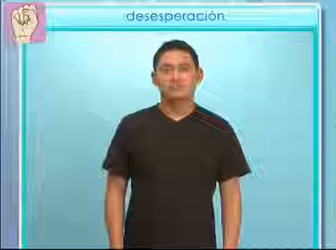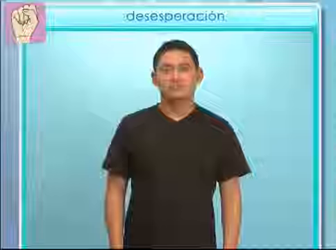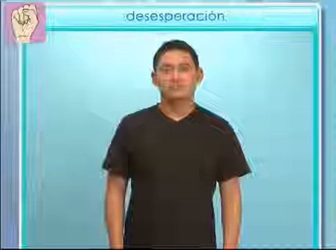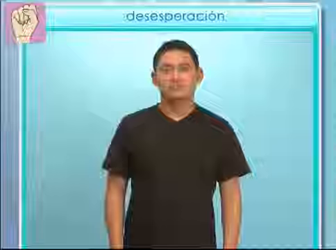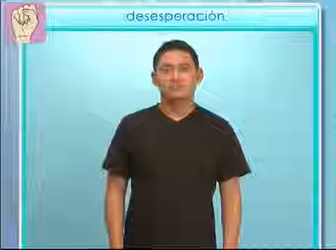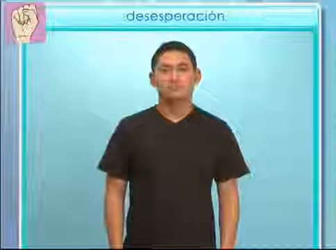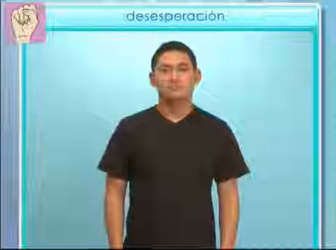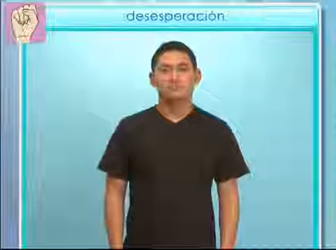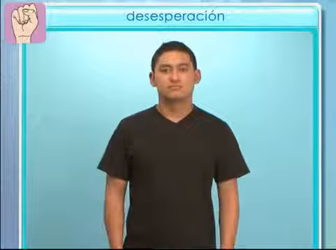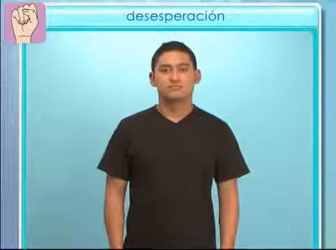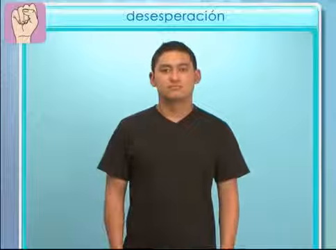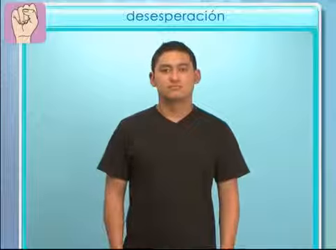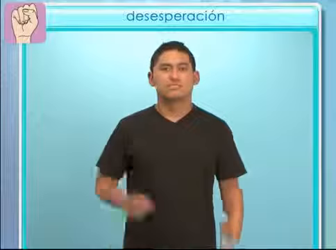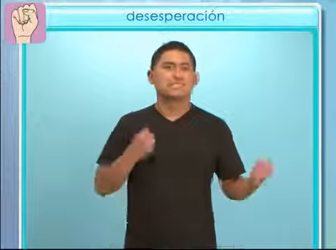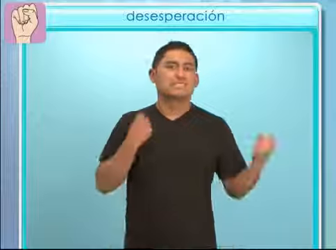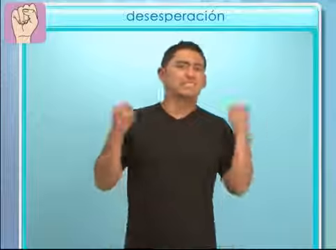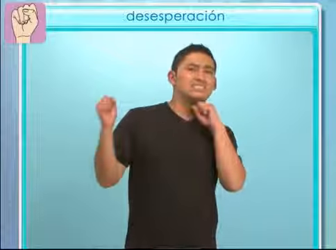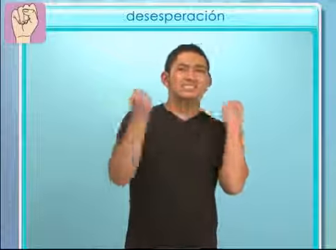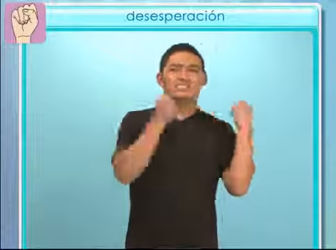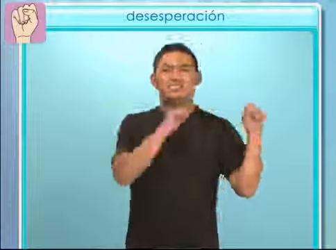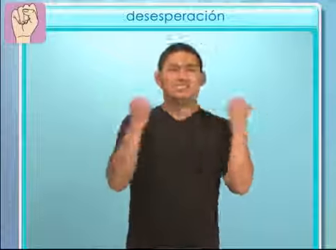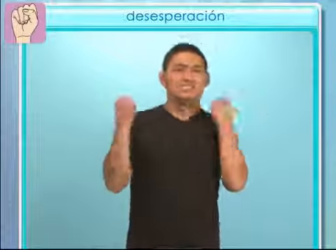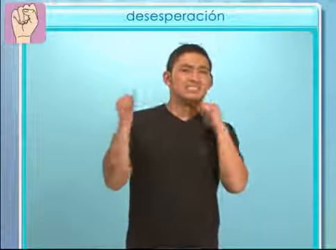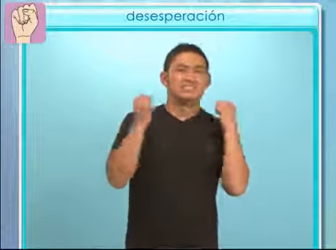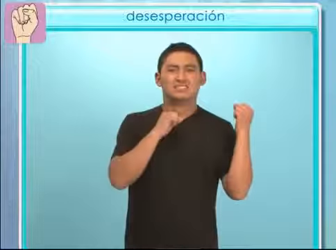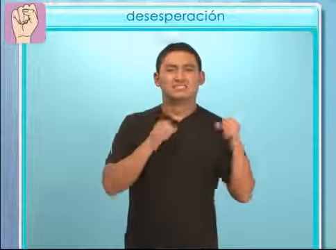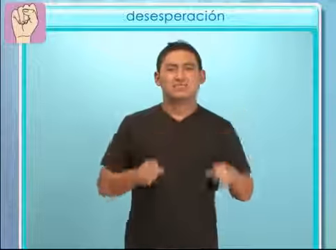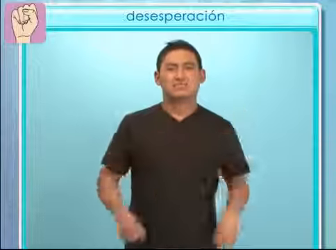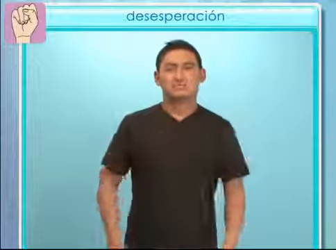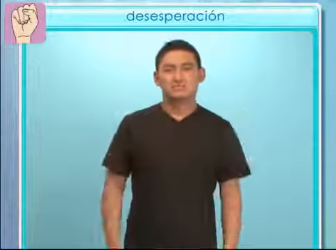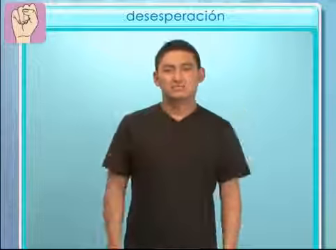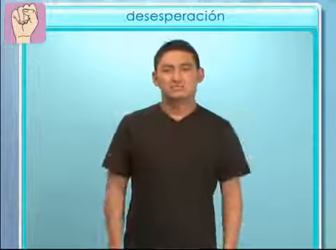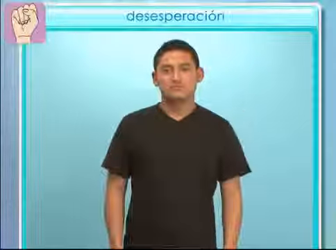DESESPERACION